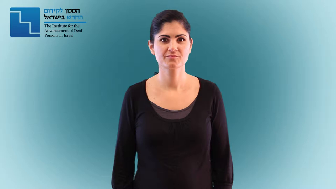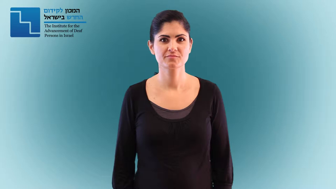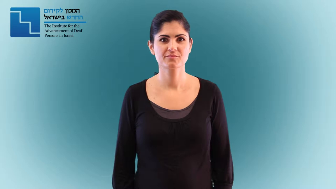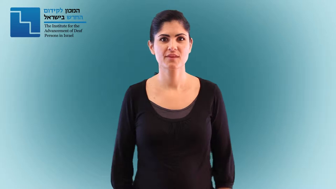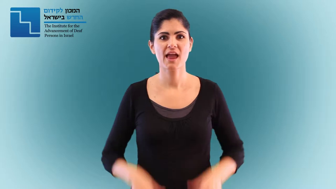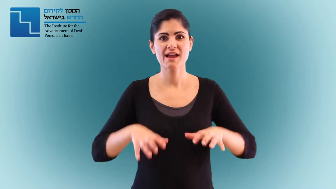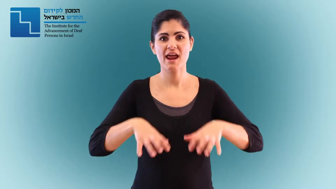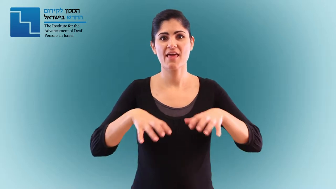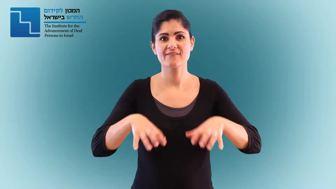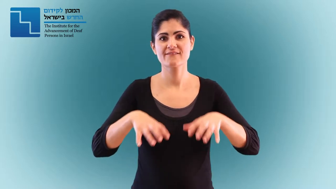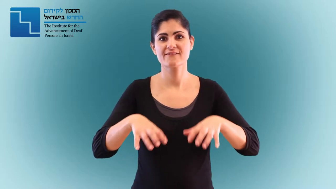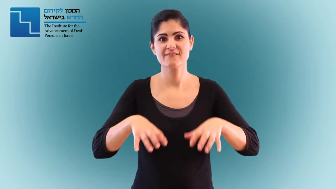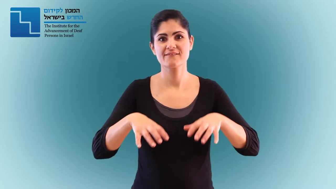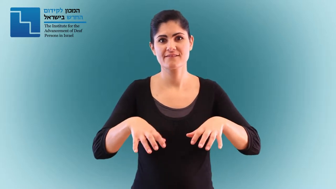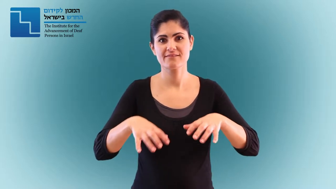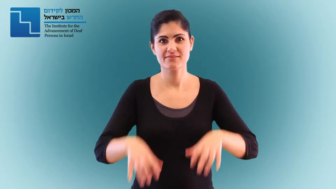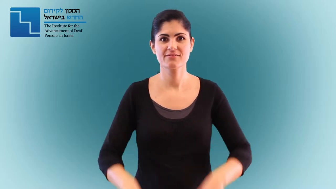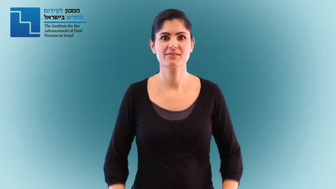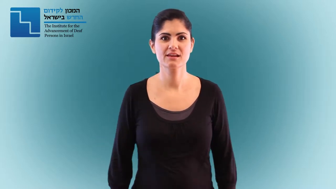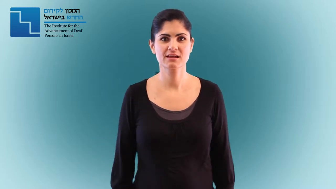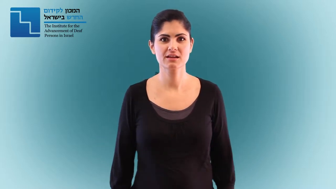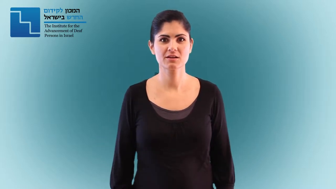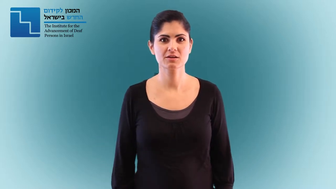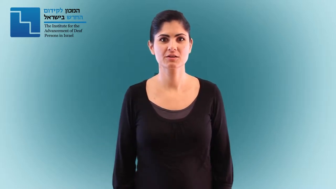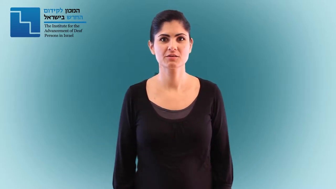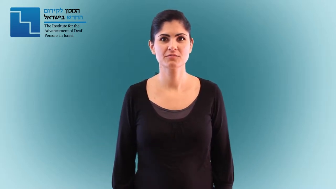כלב